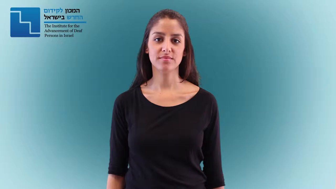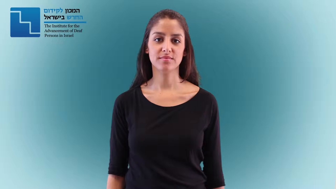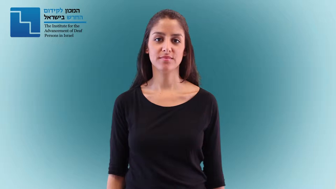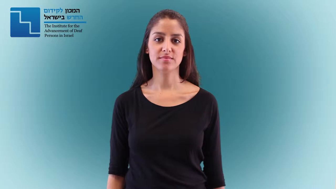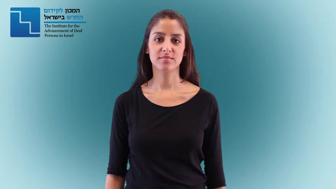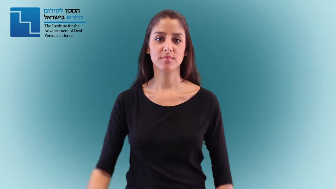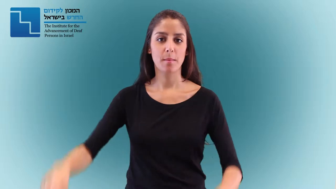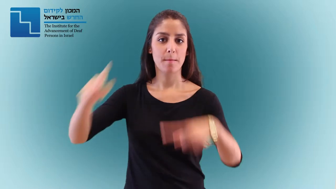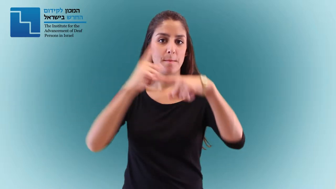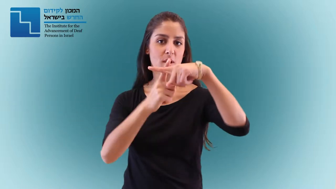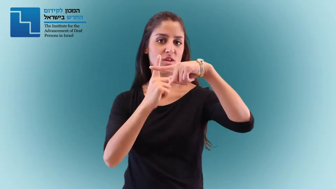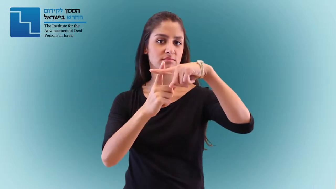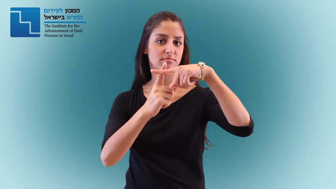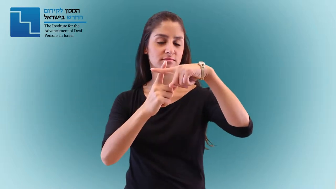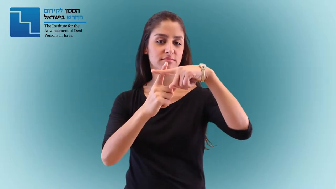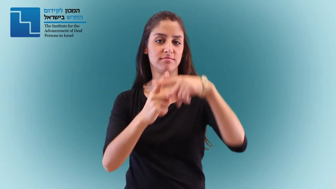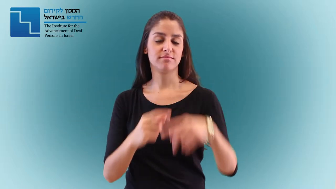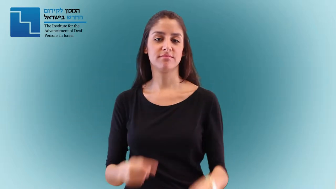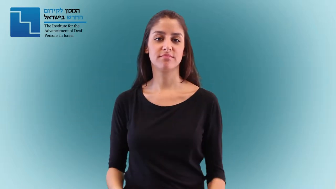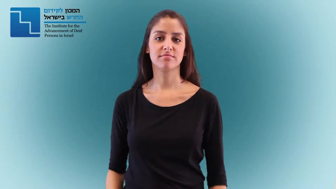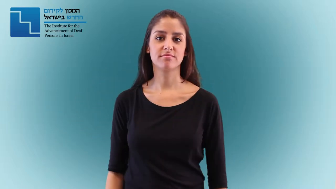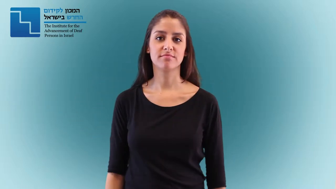פלוס